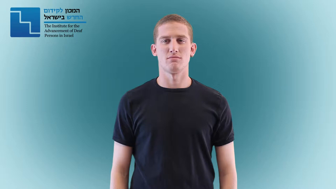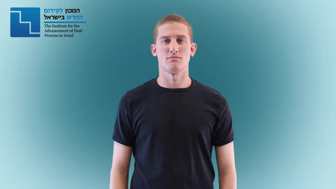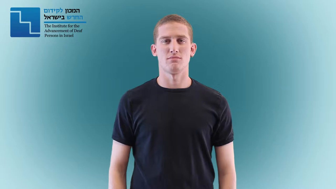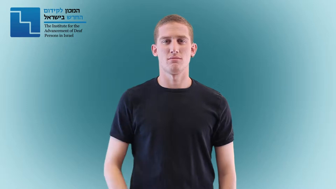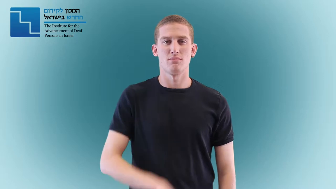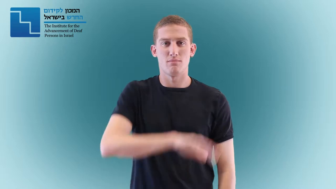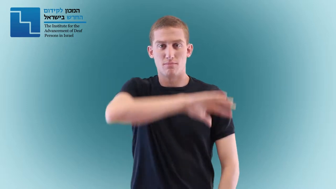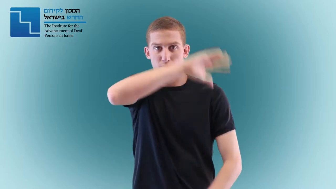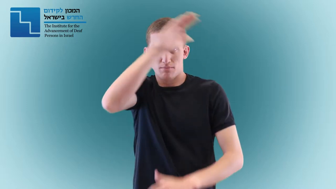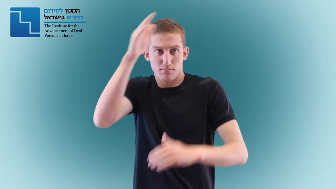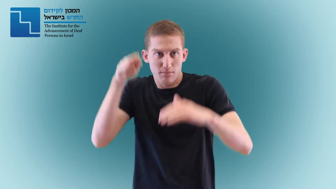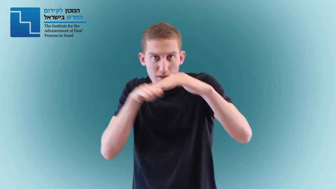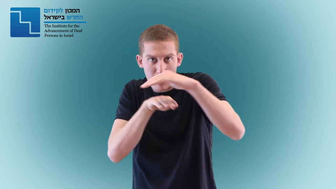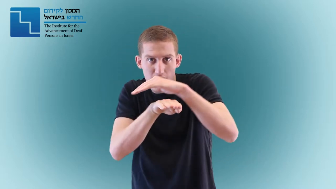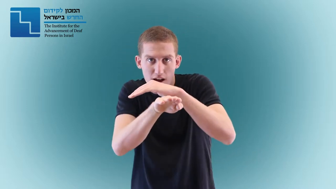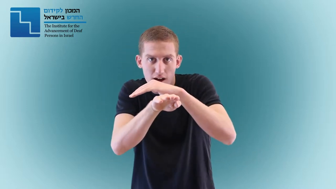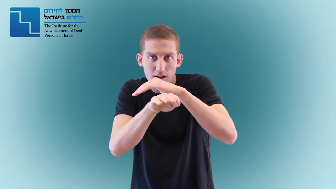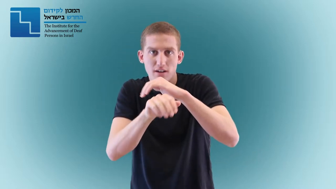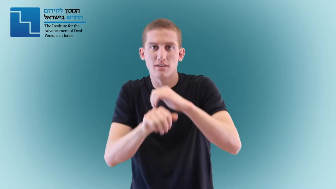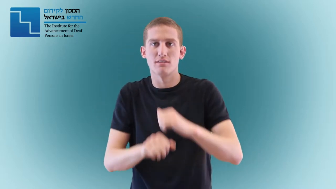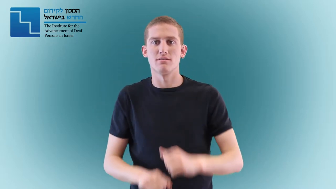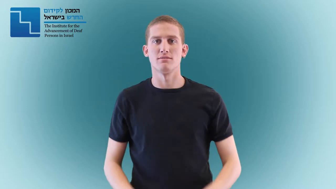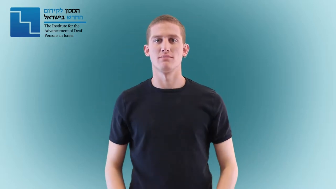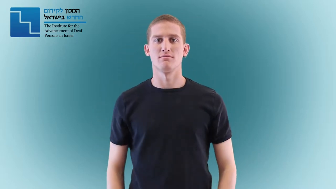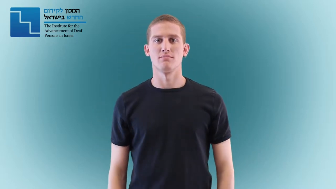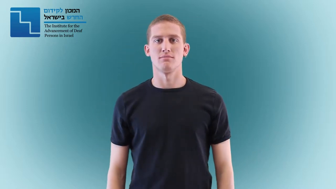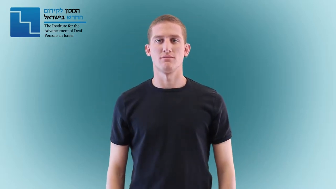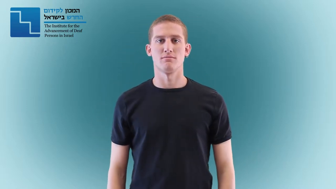מערה